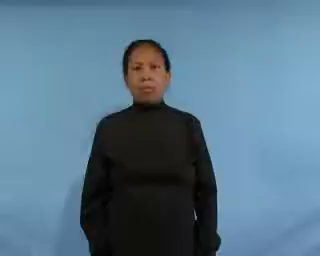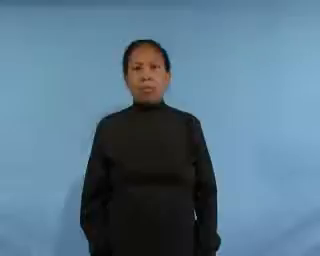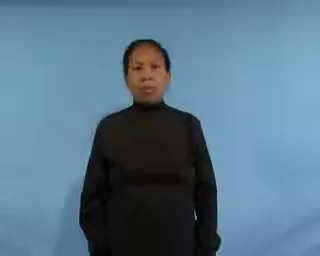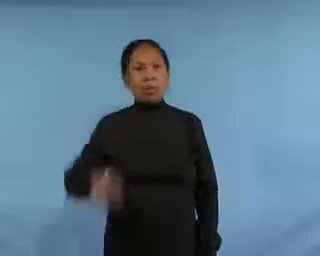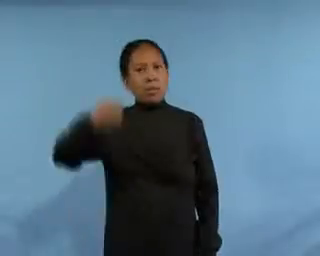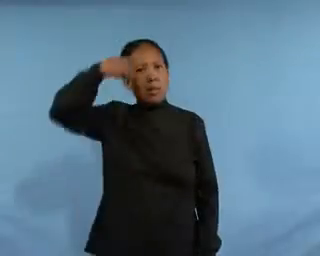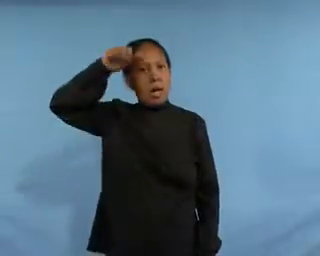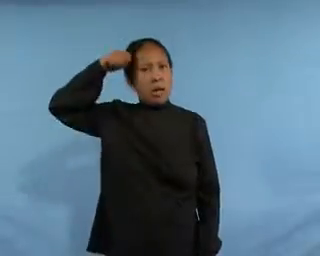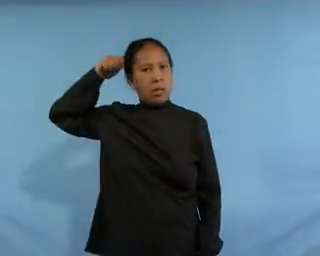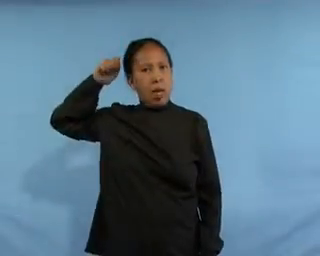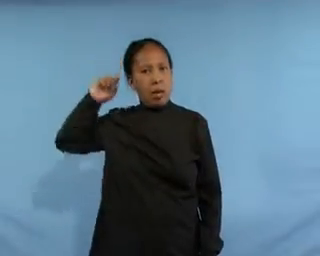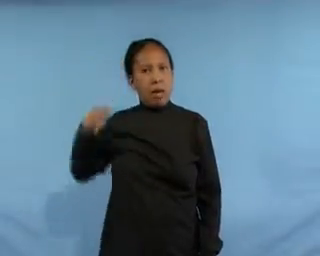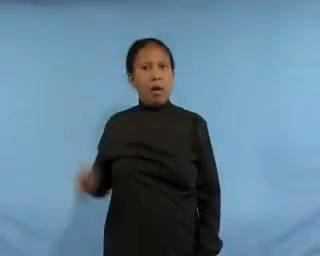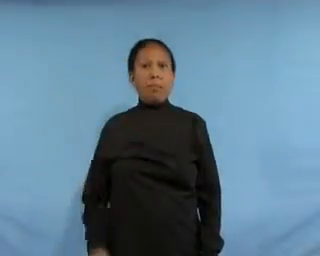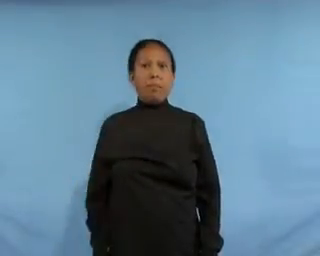randrana